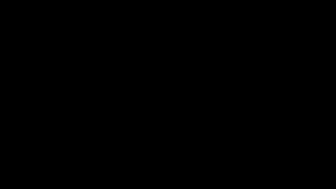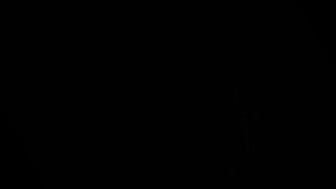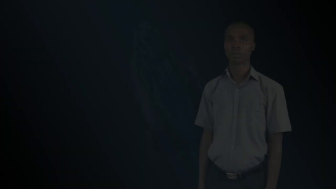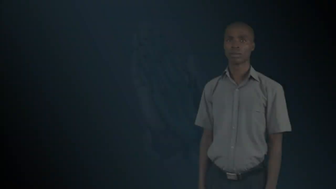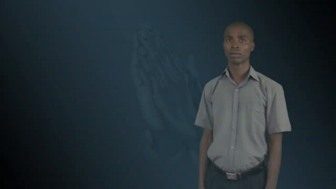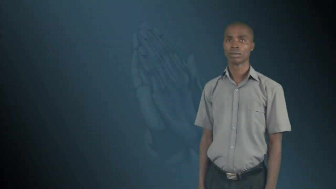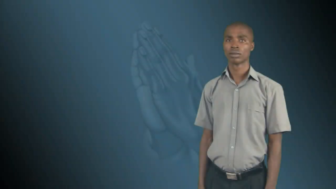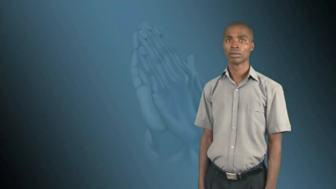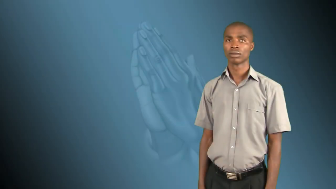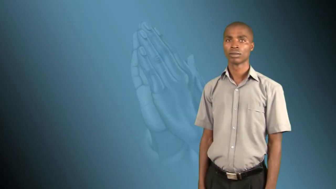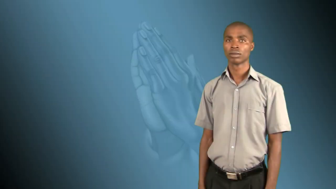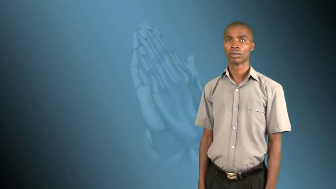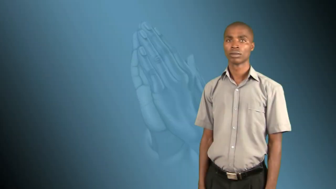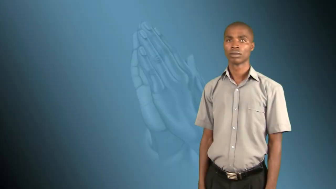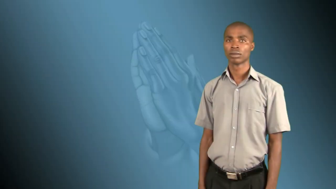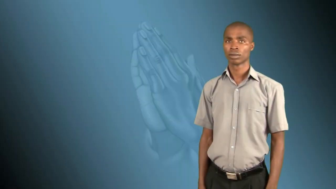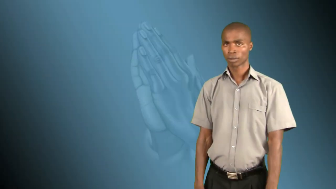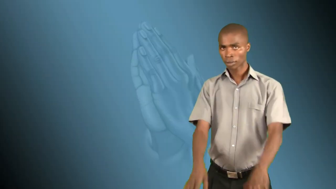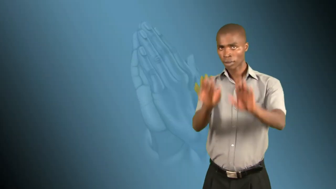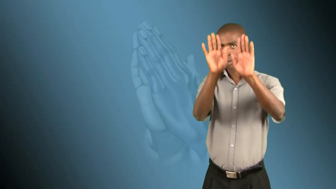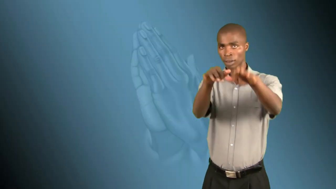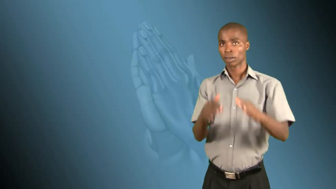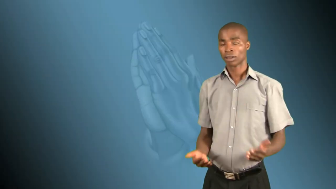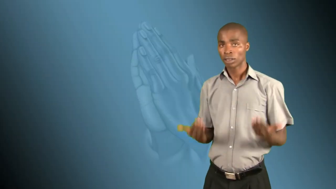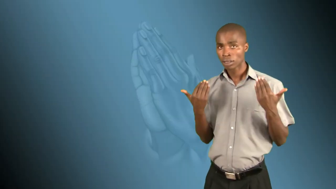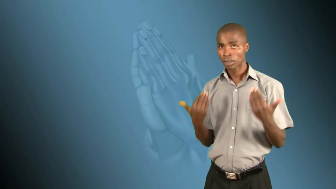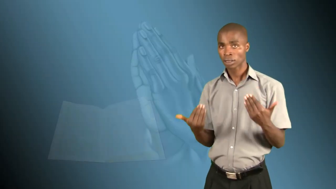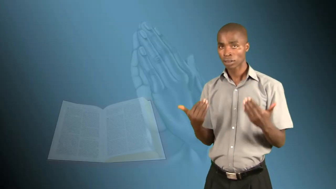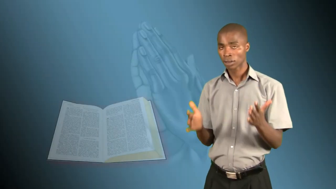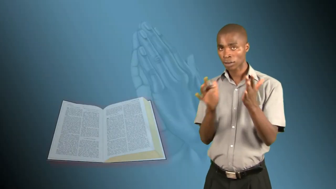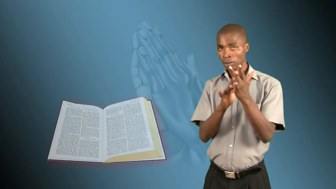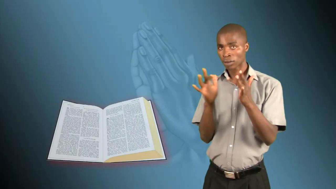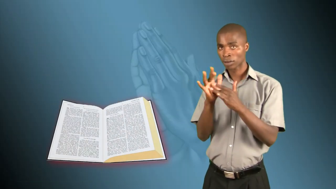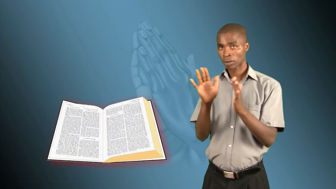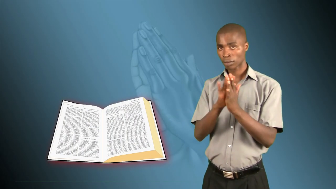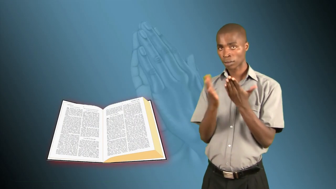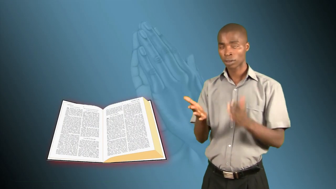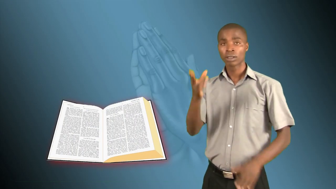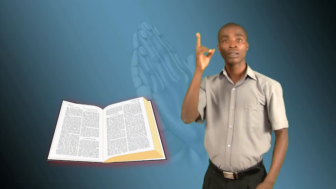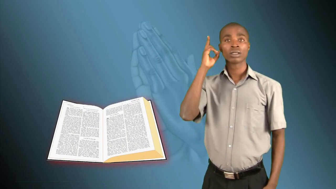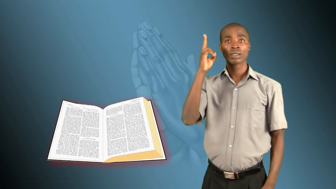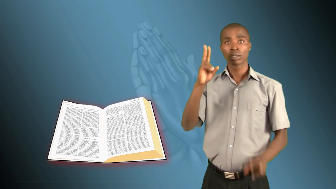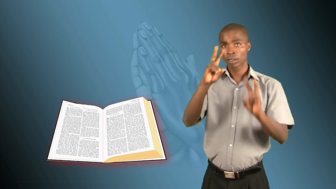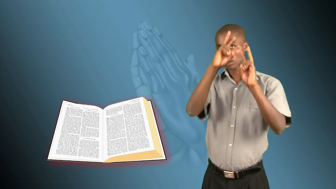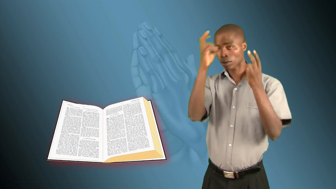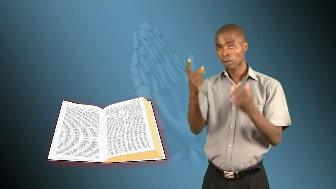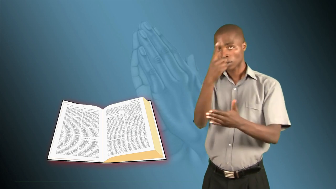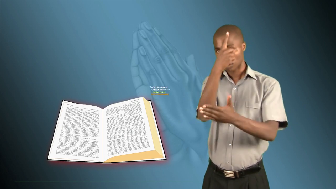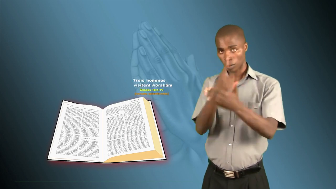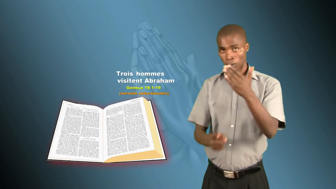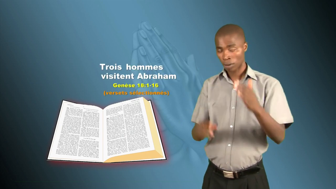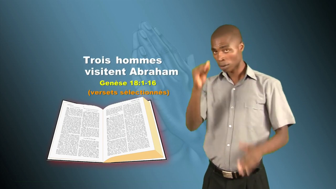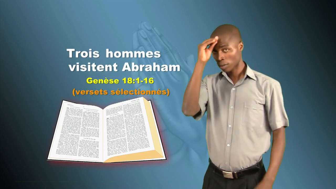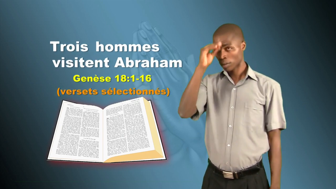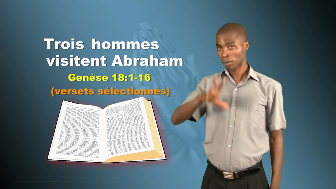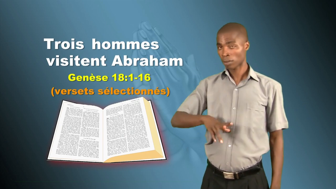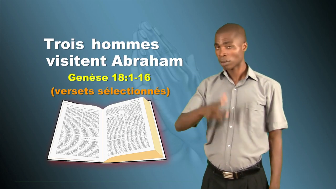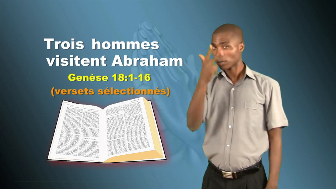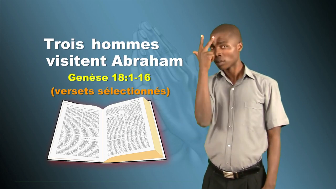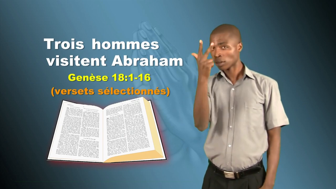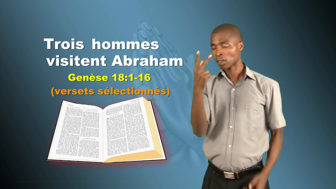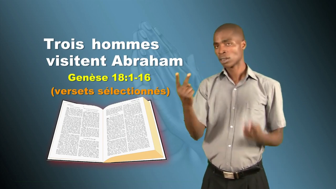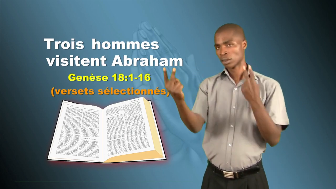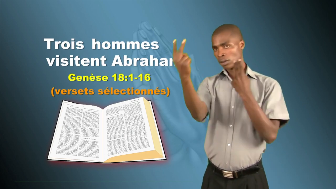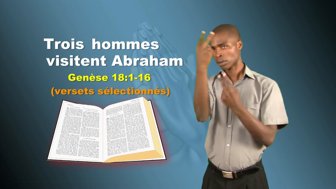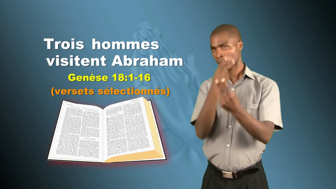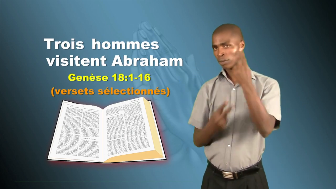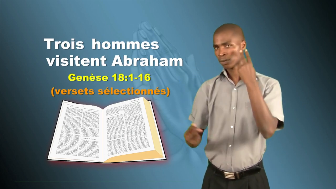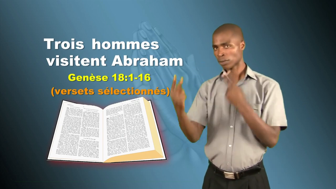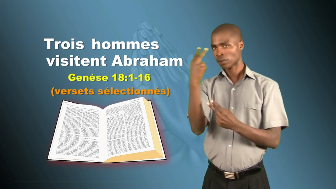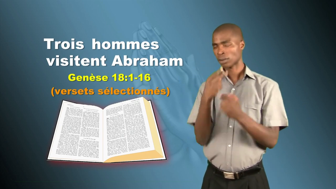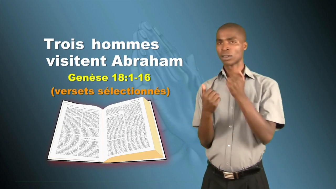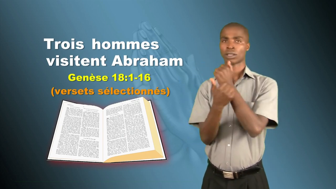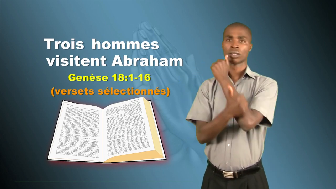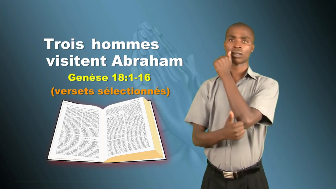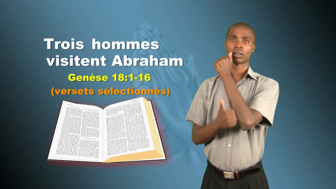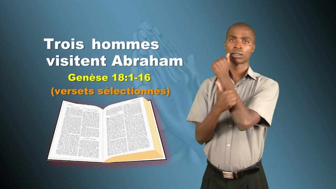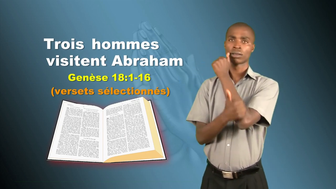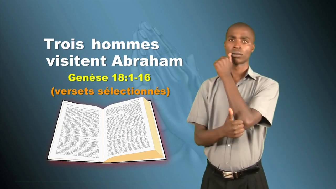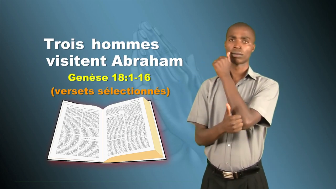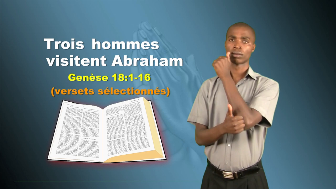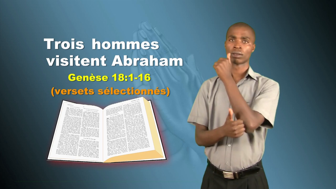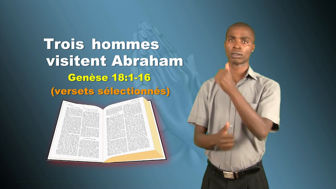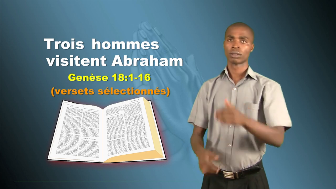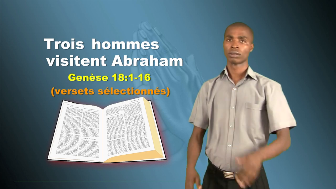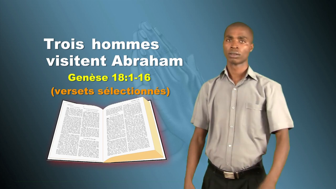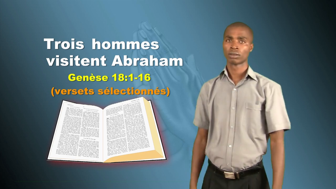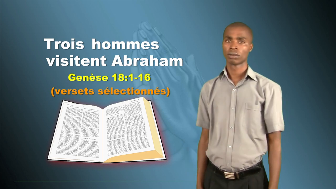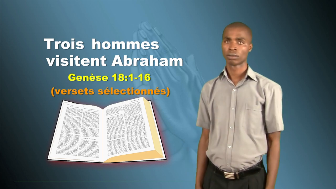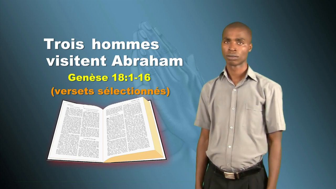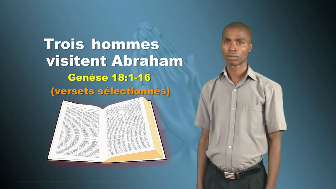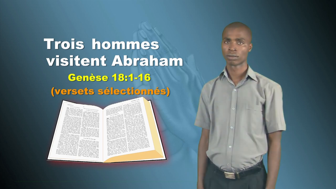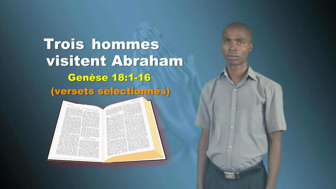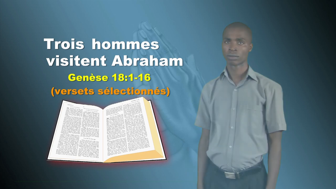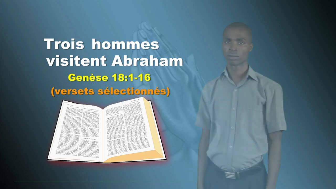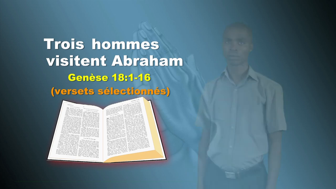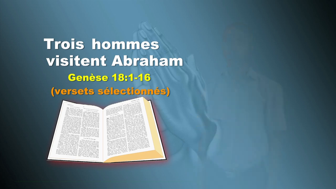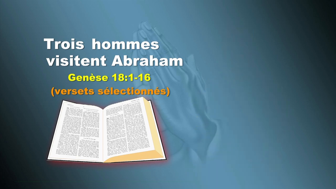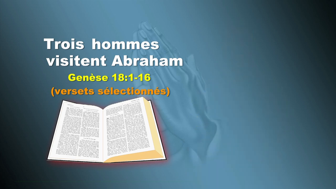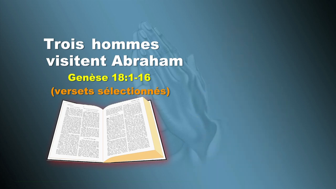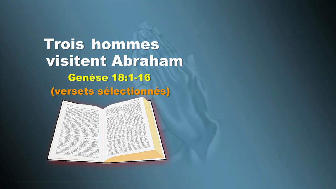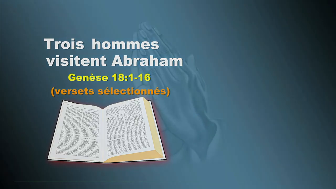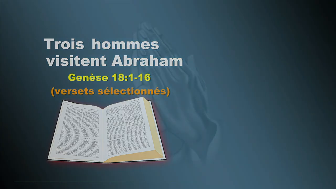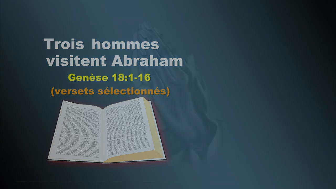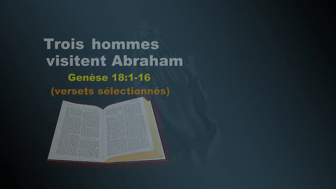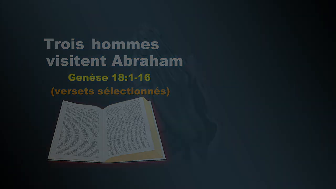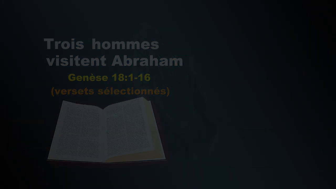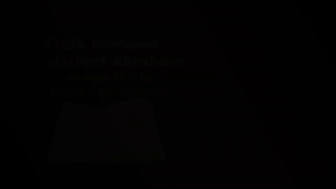Trois hommes visitent Abraham